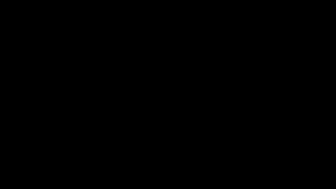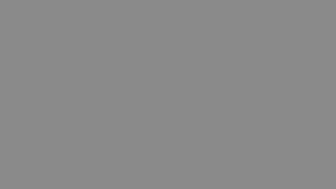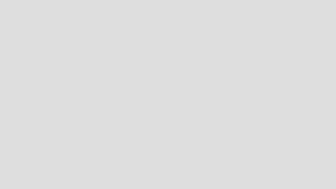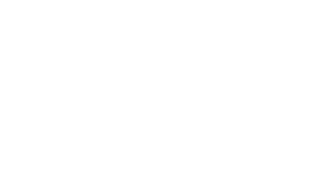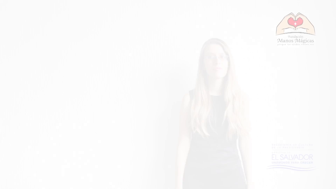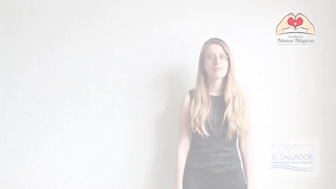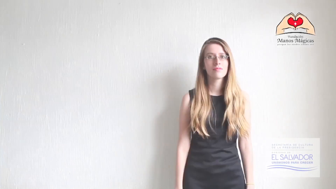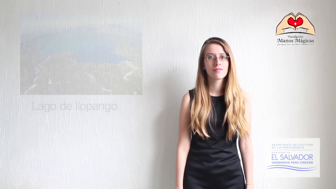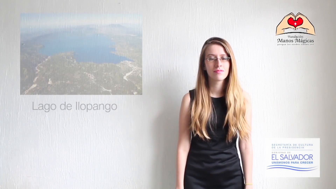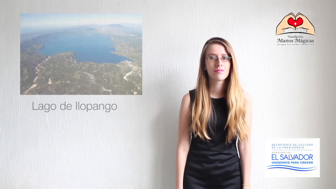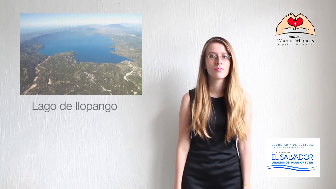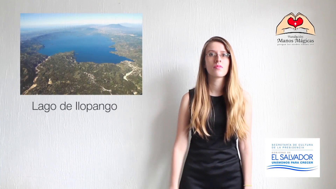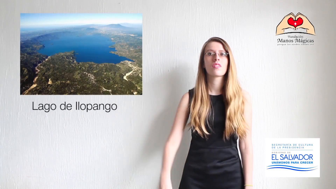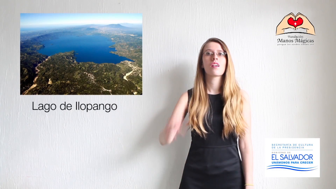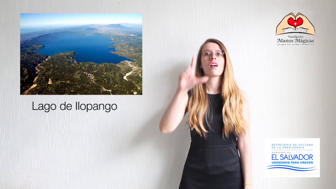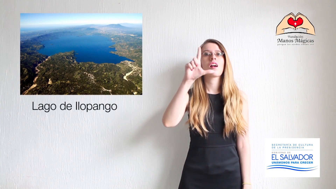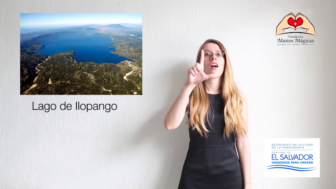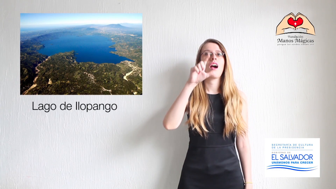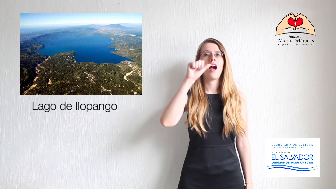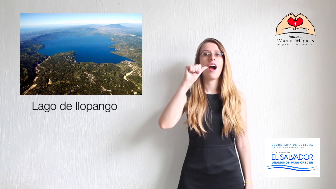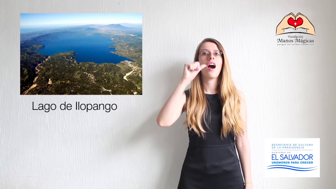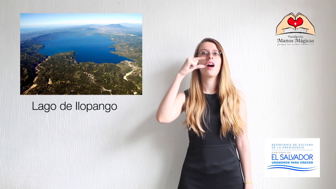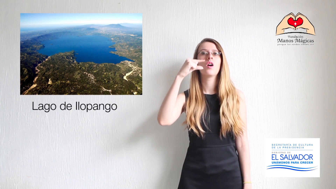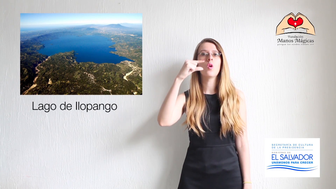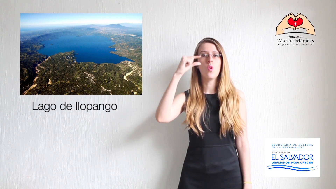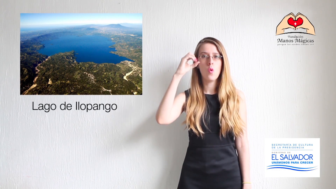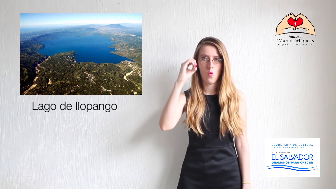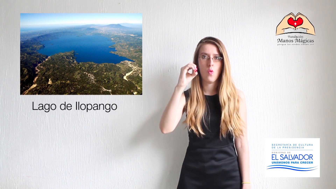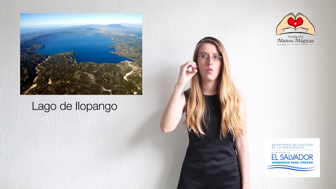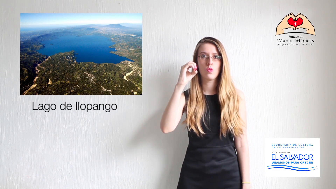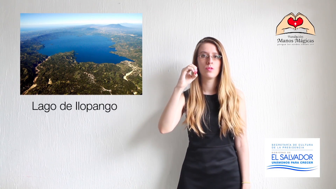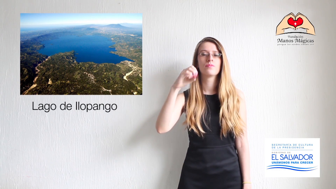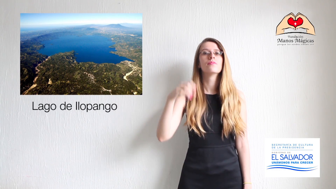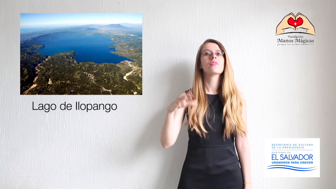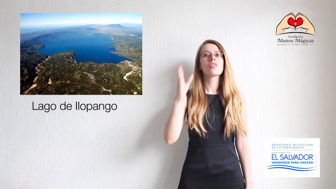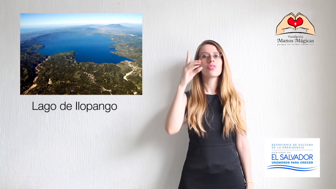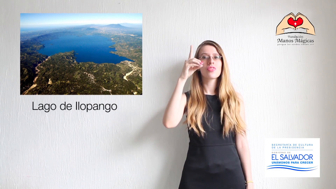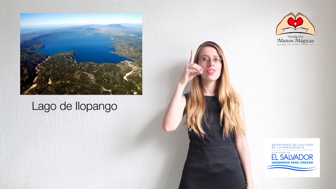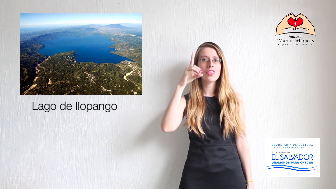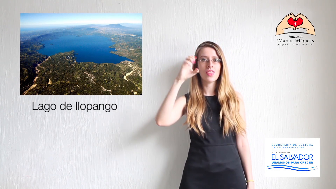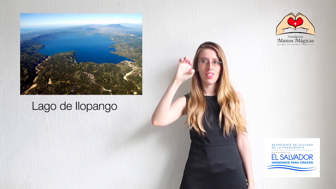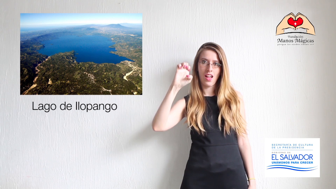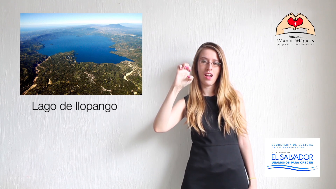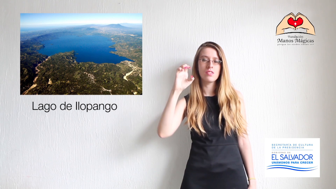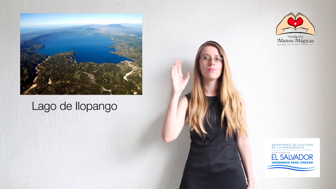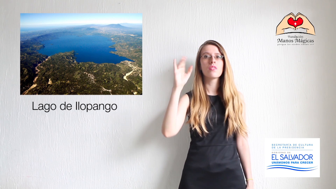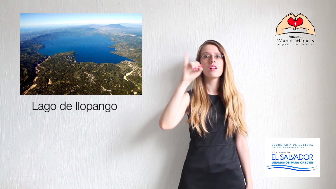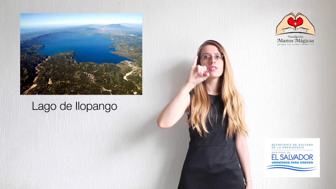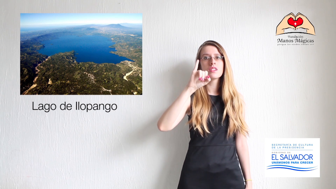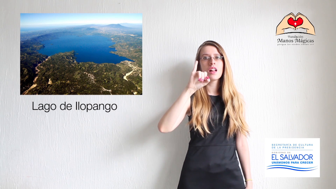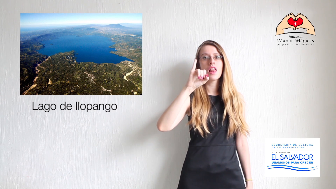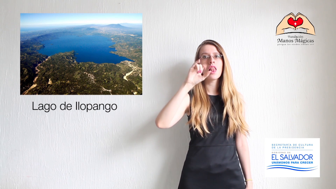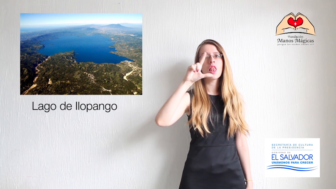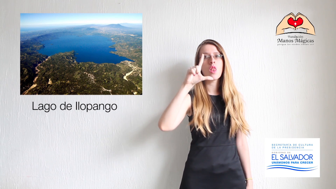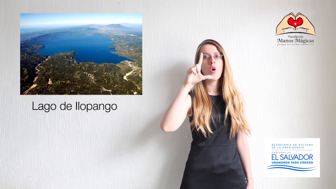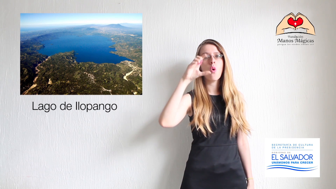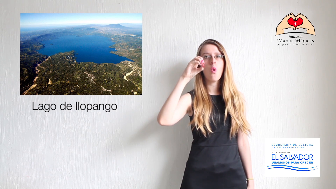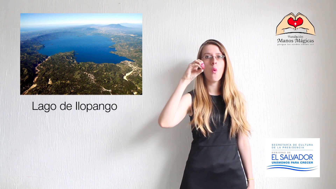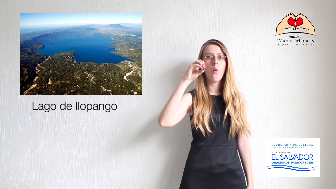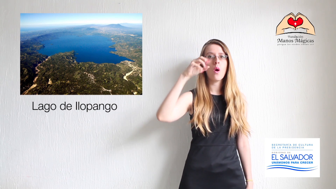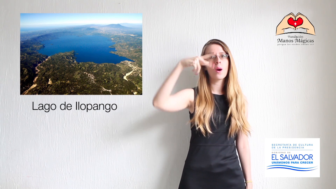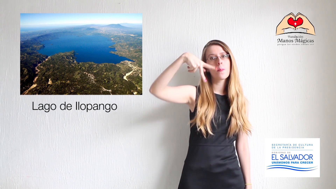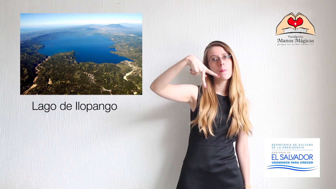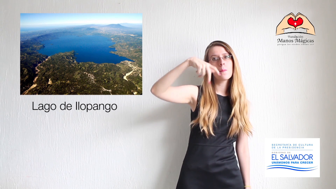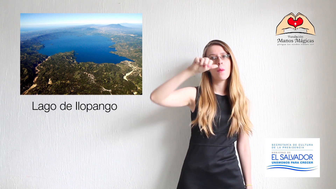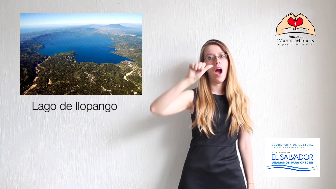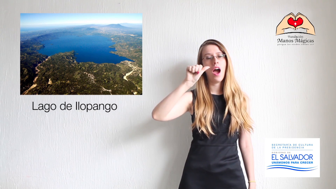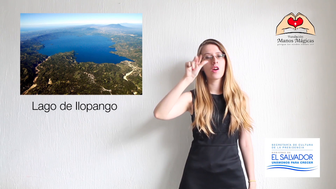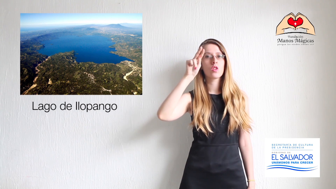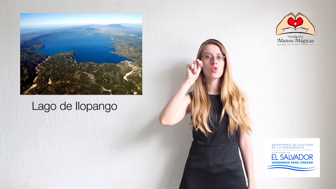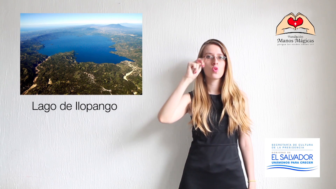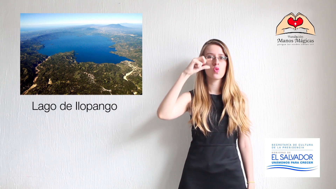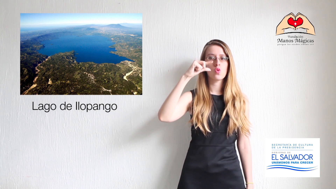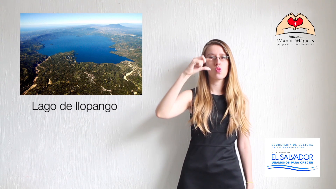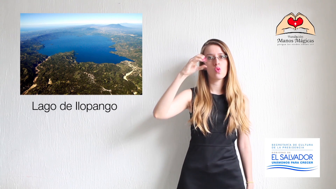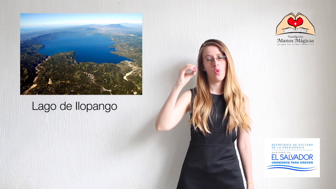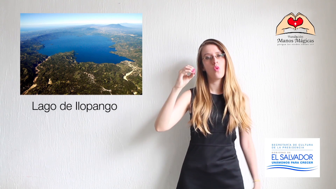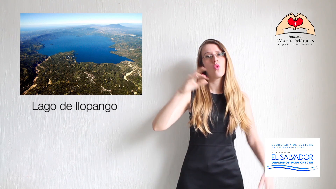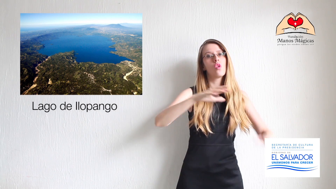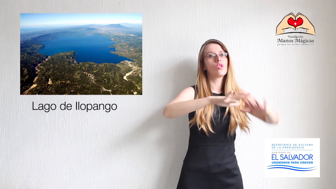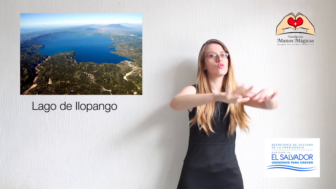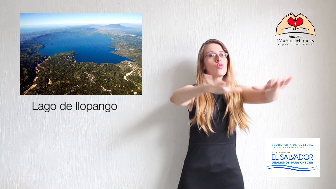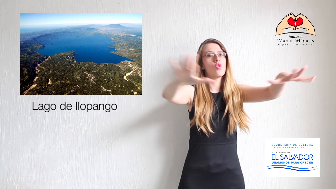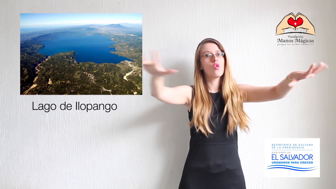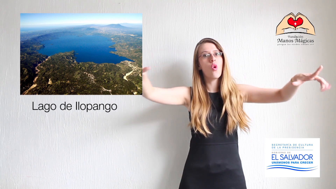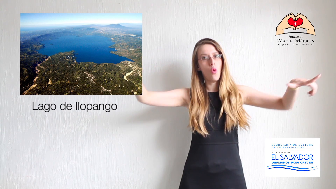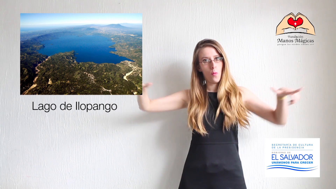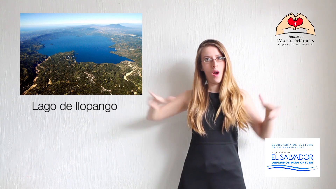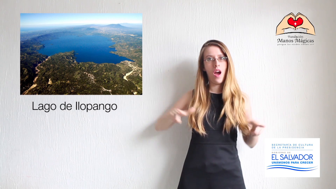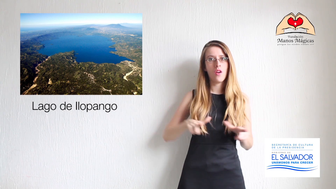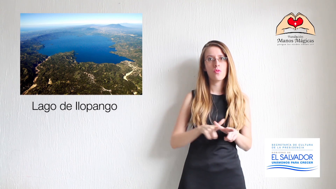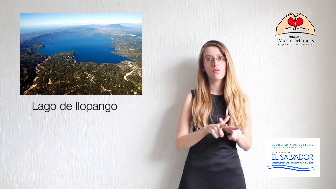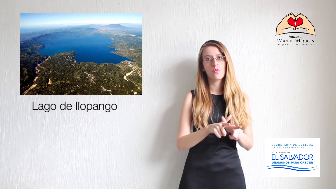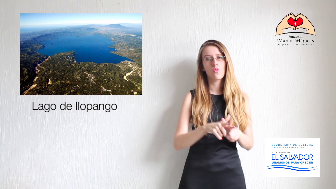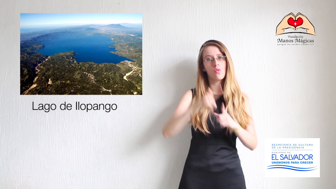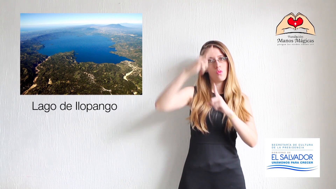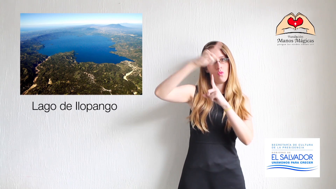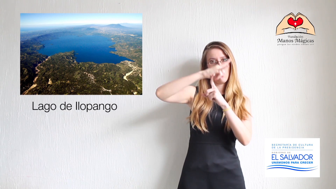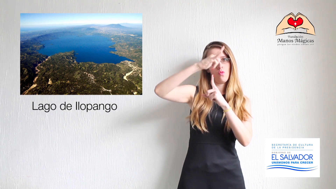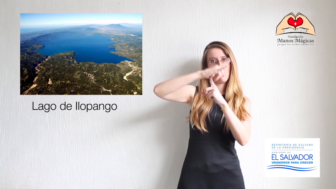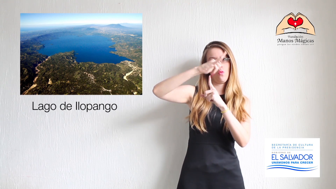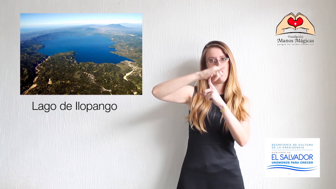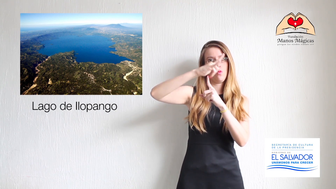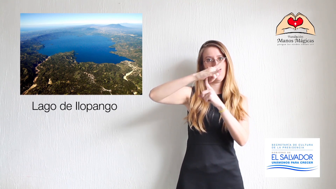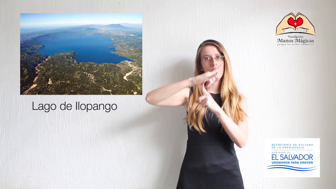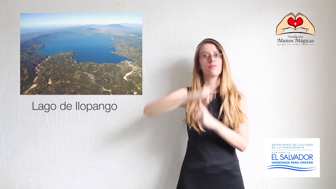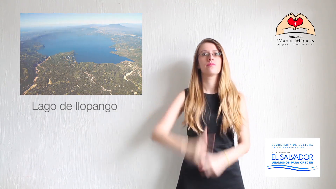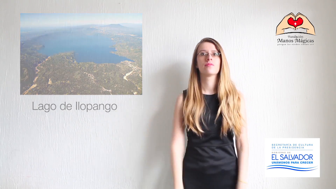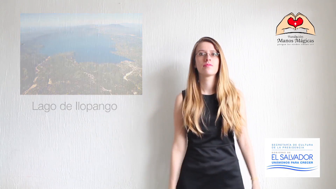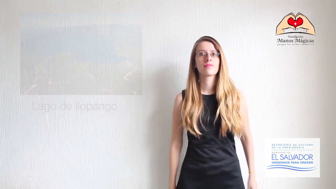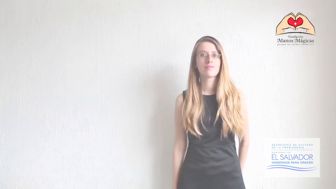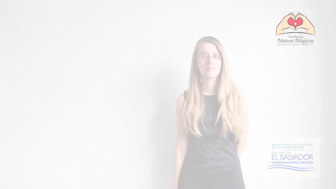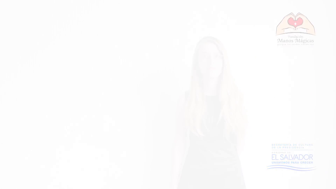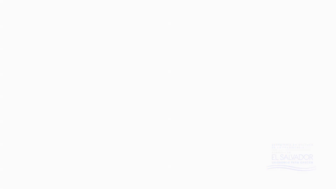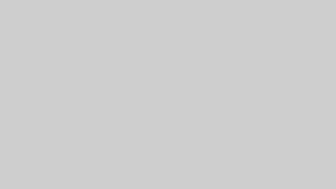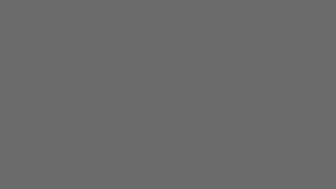Lago de Ilopango